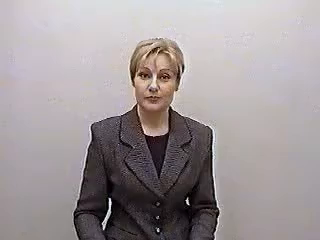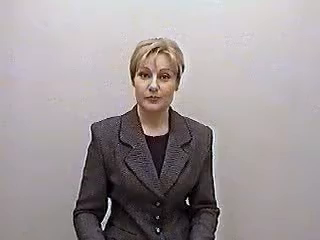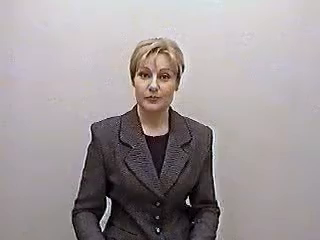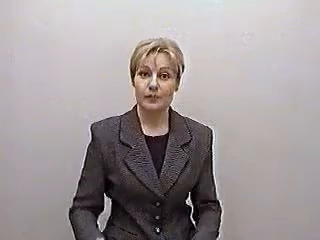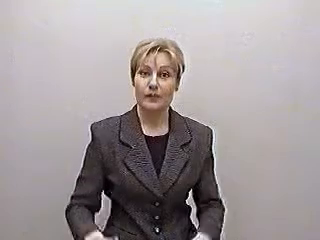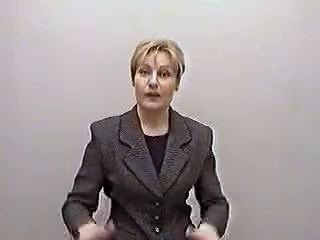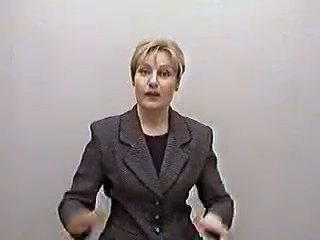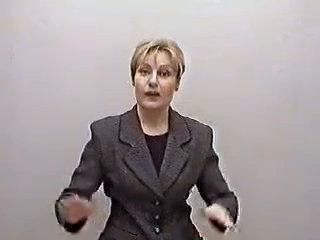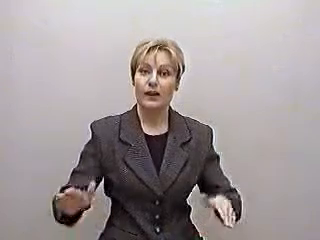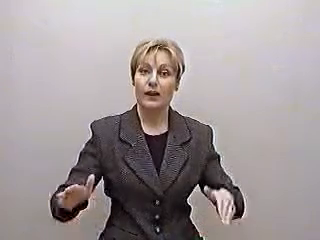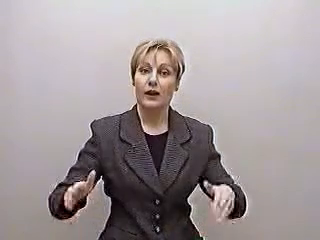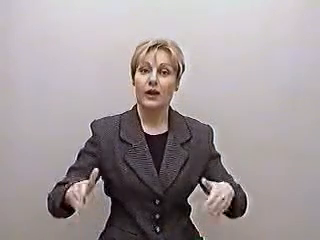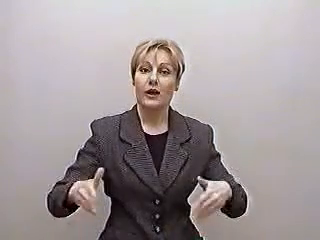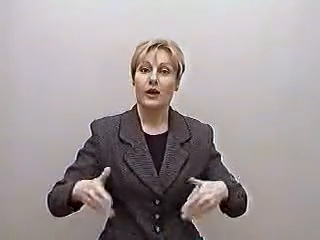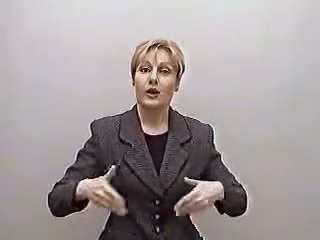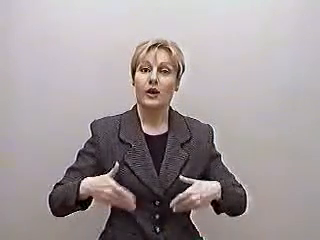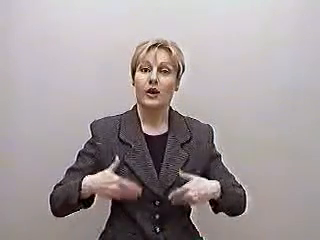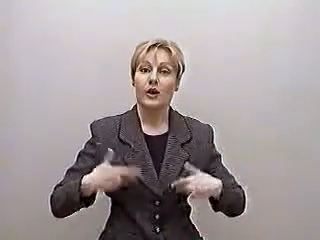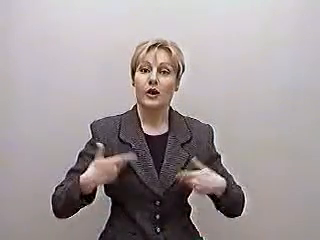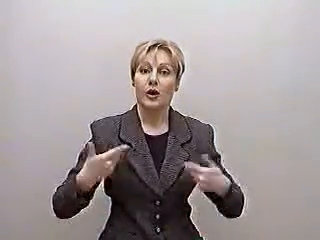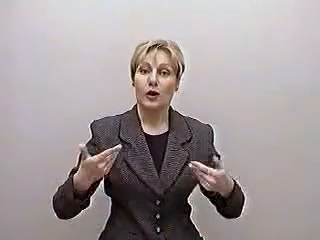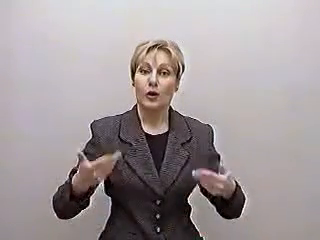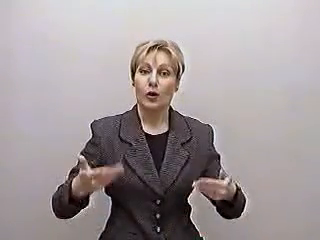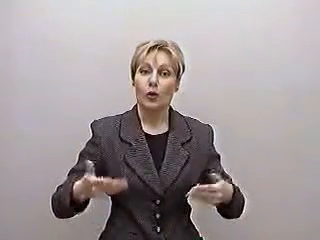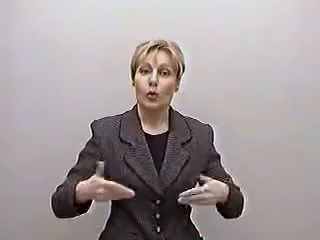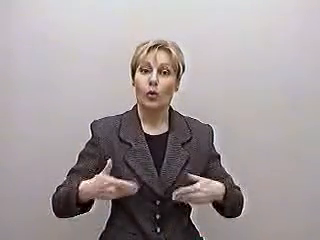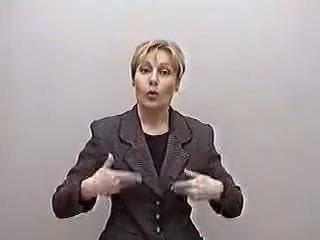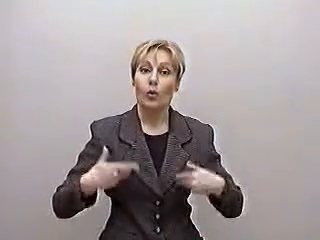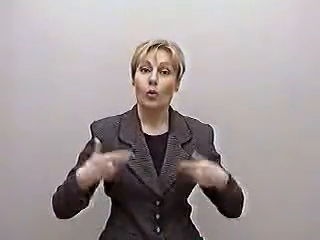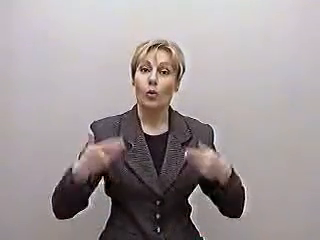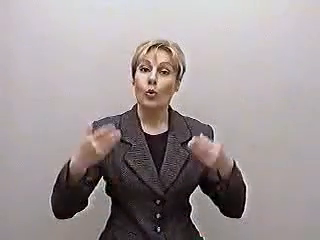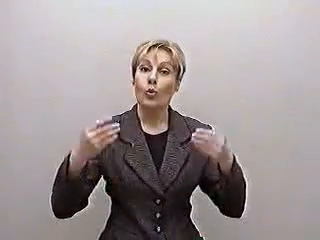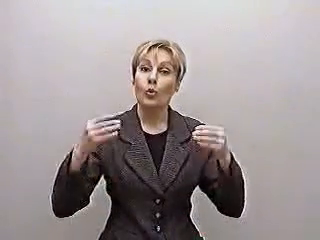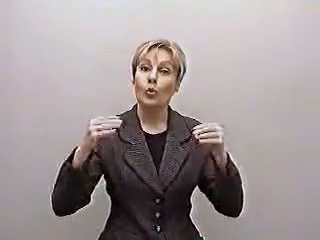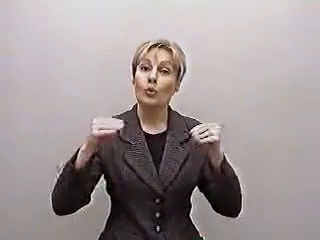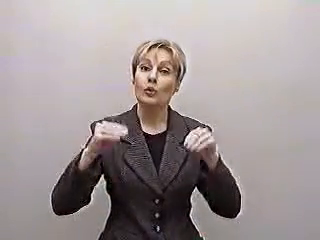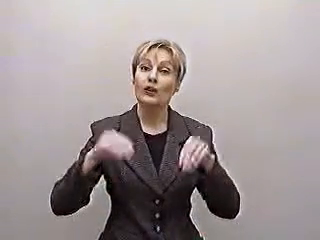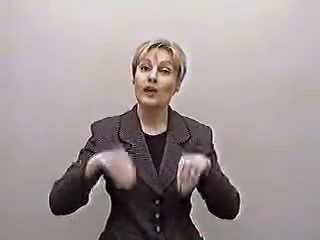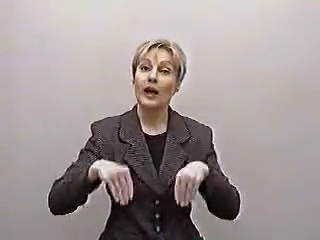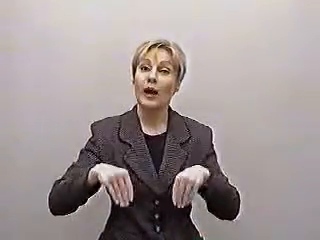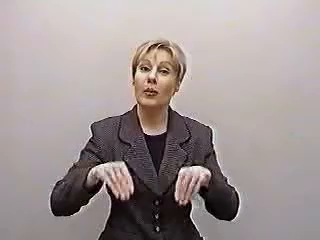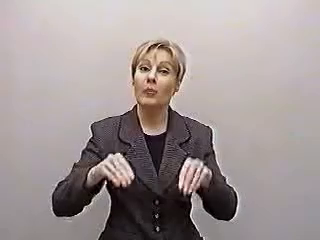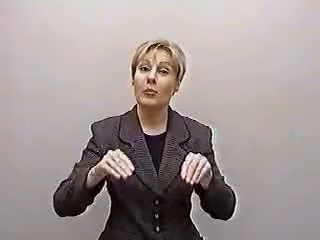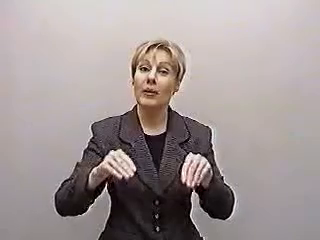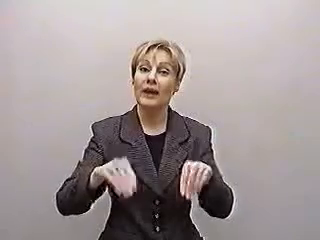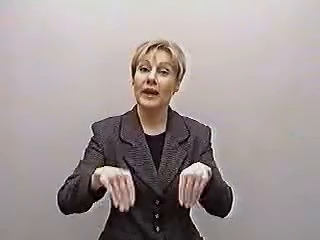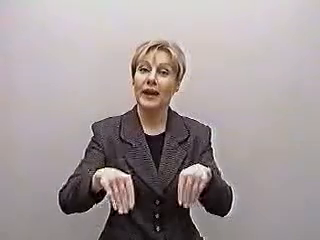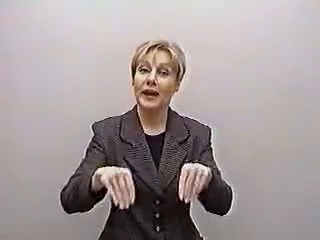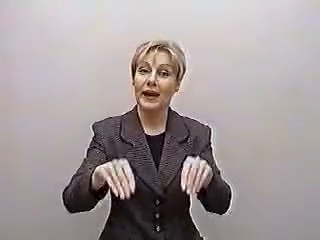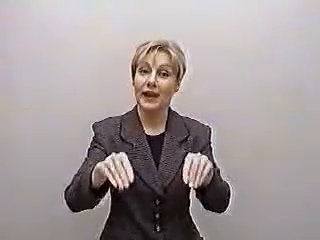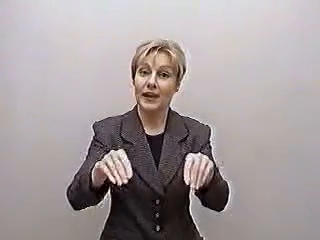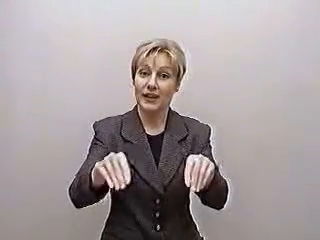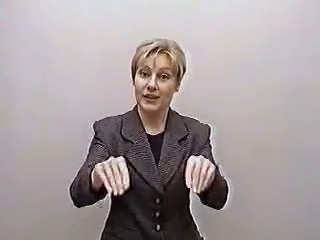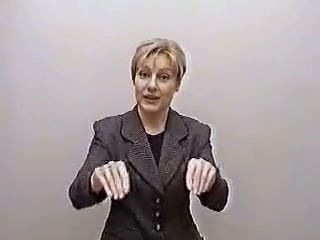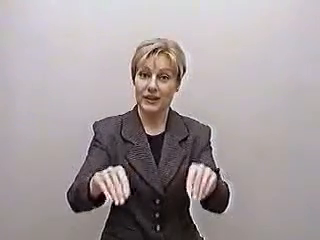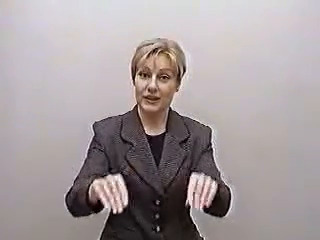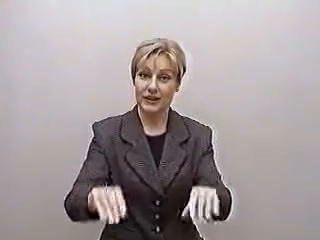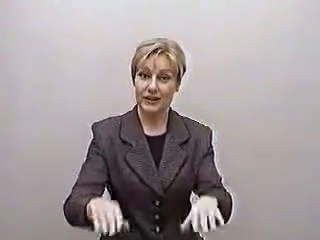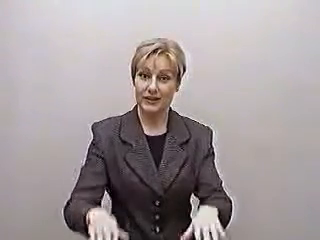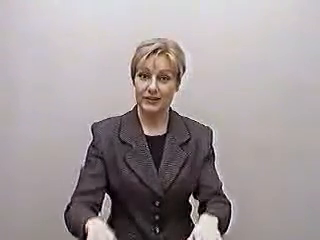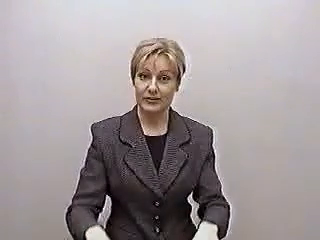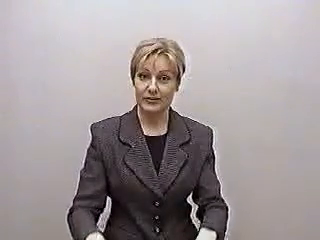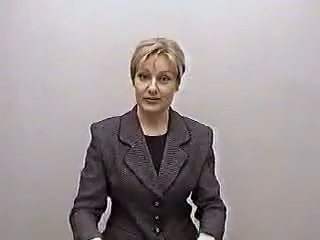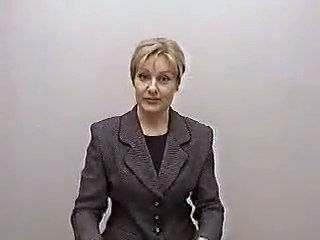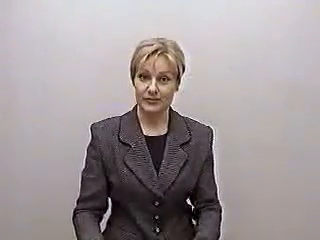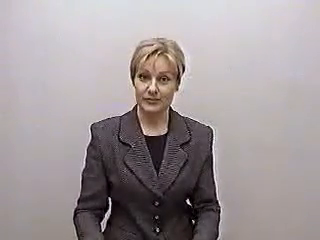удобрение